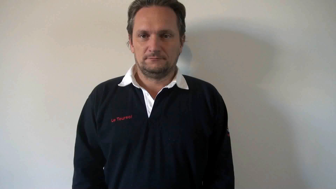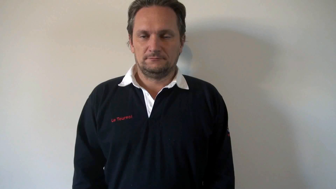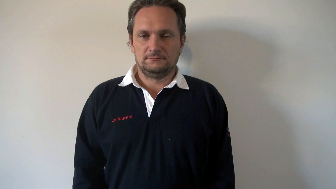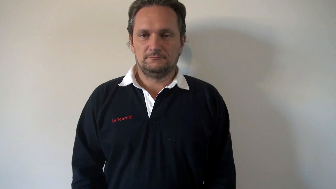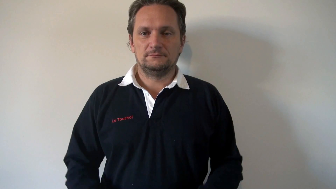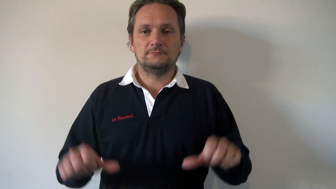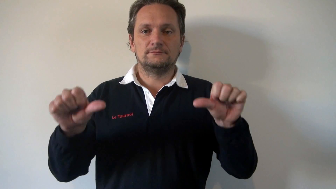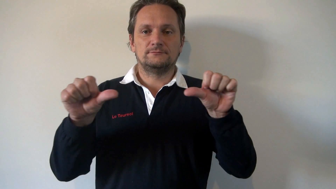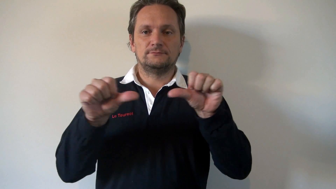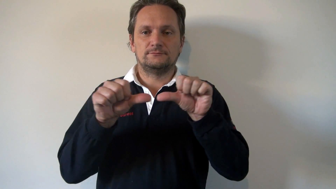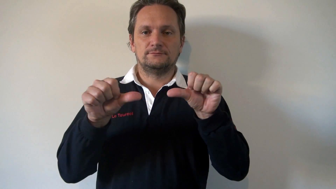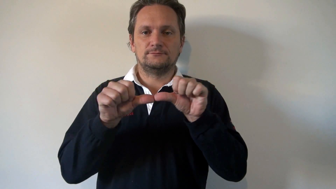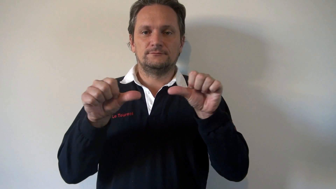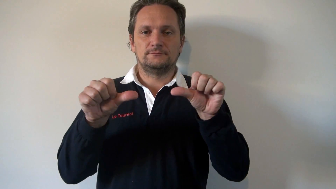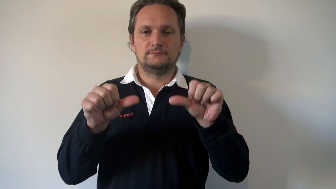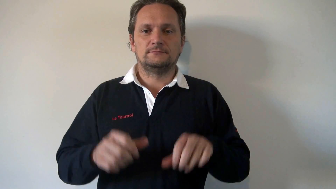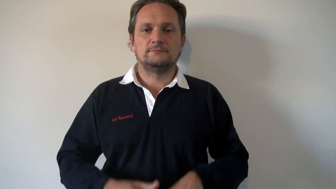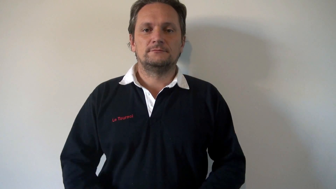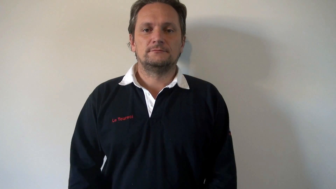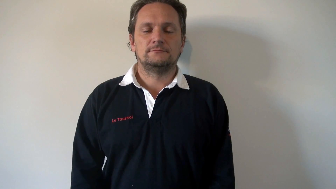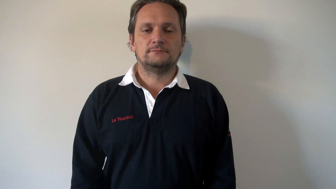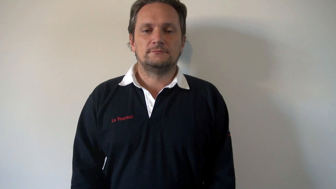Que faire